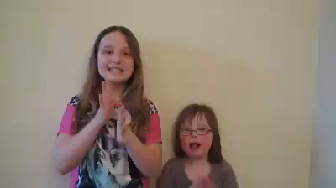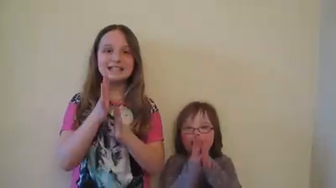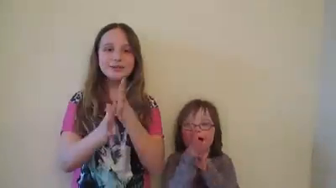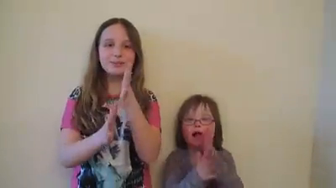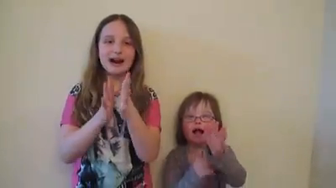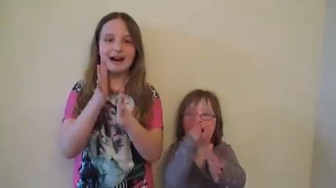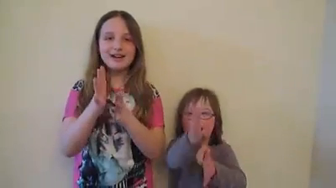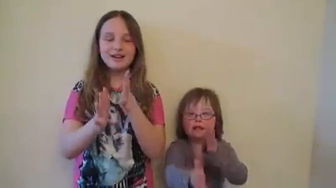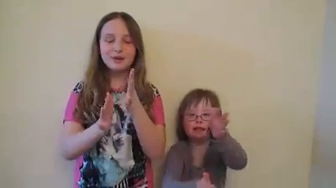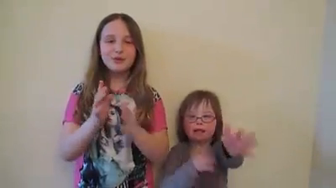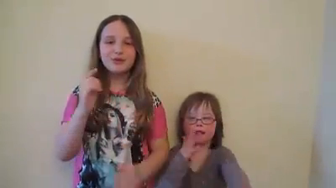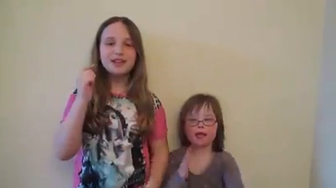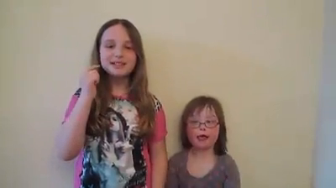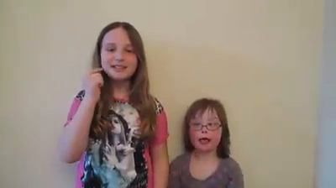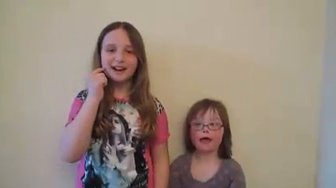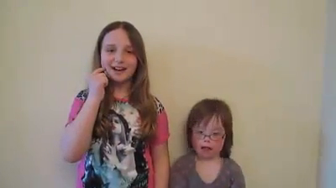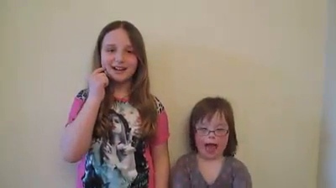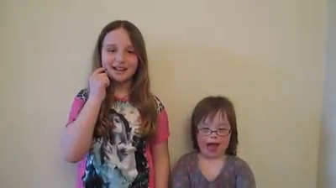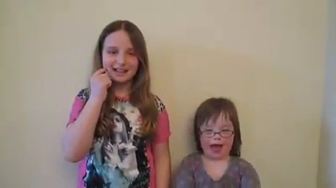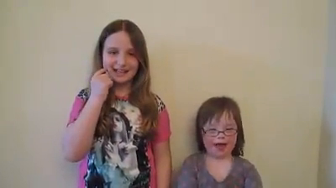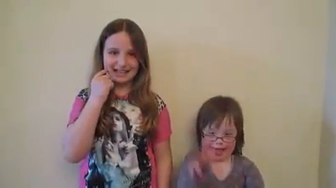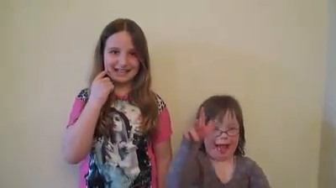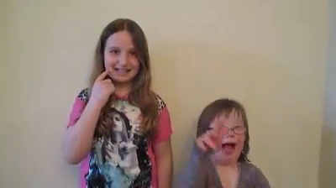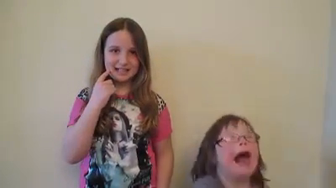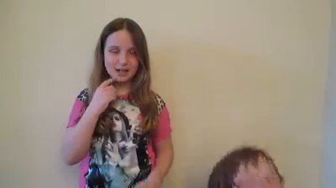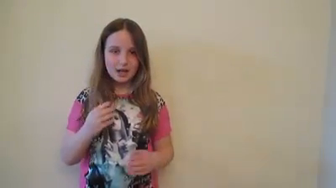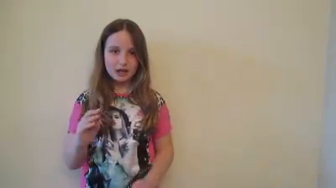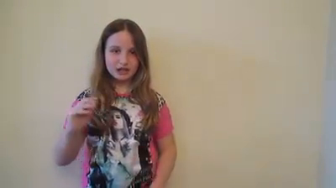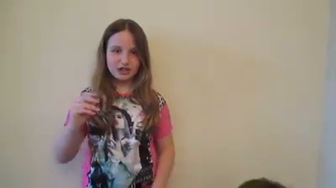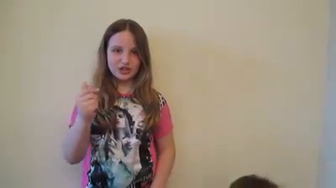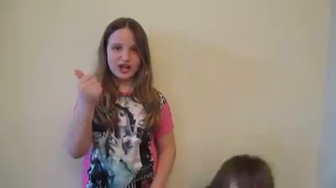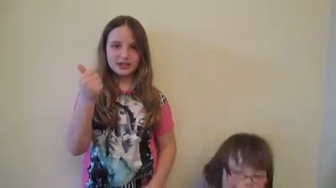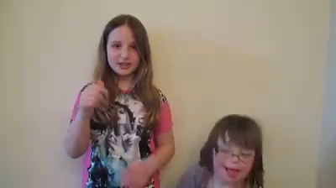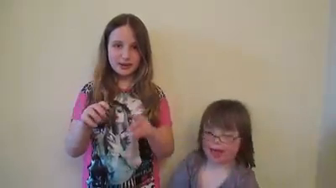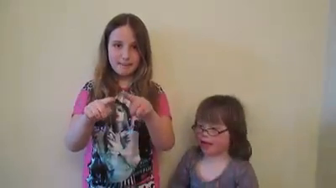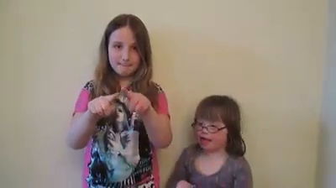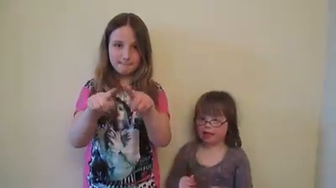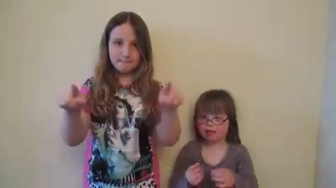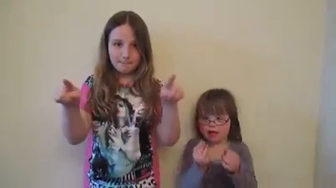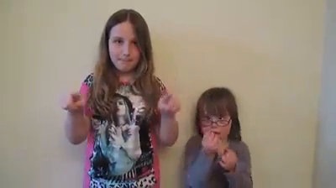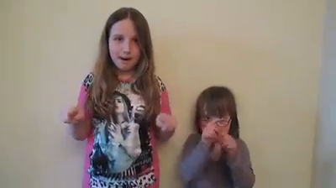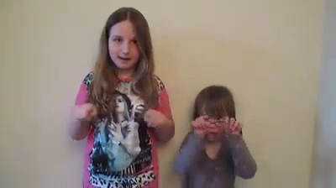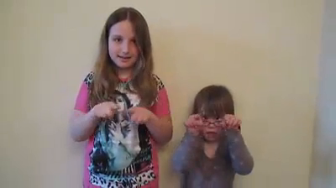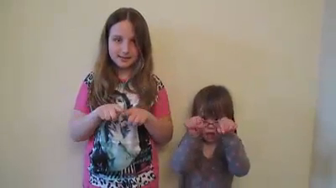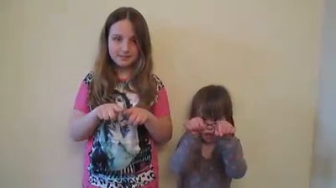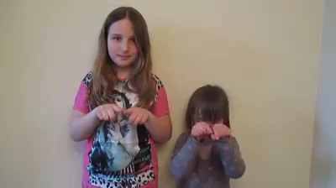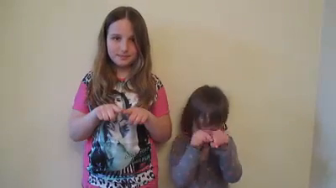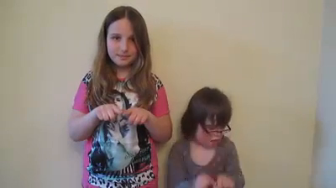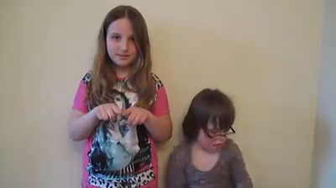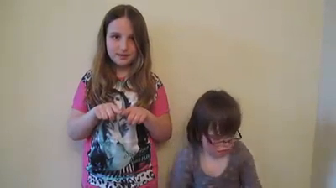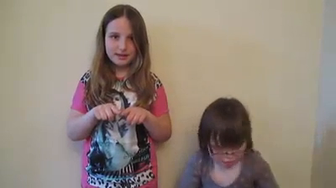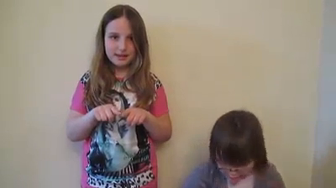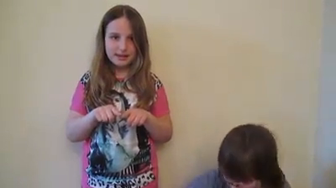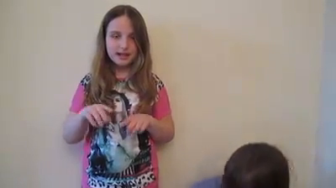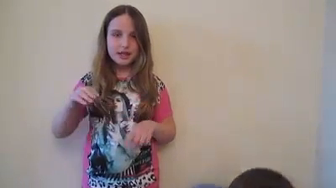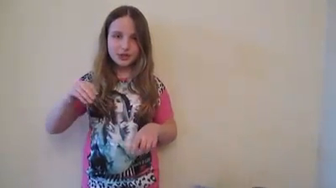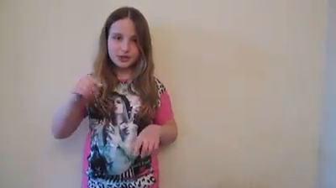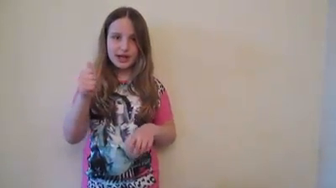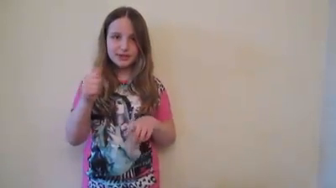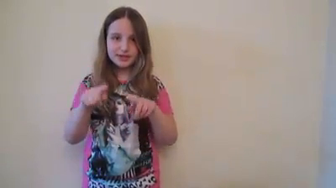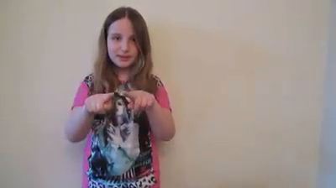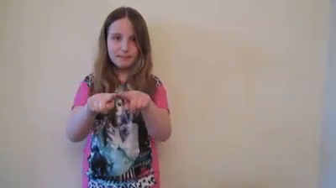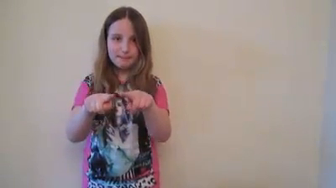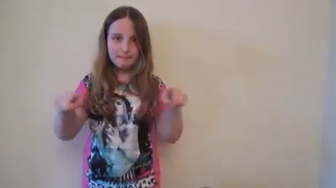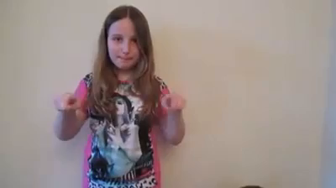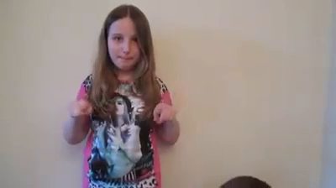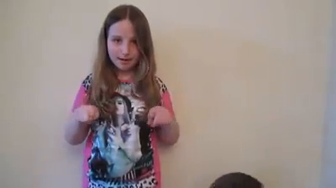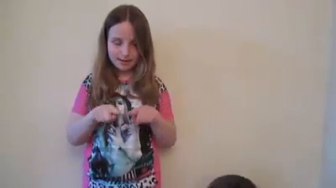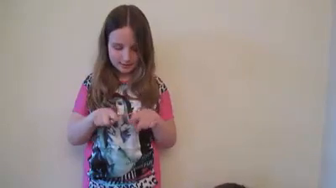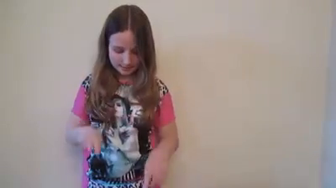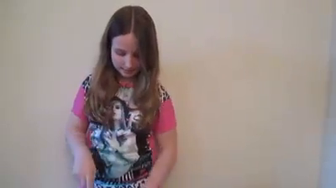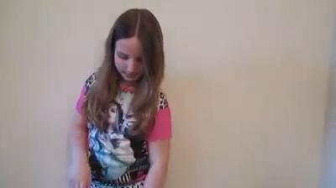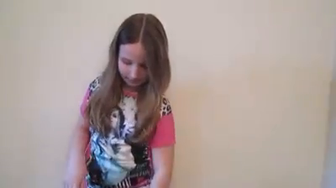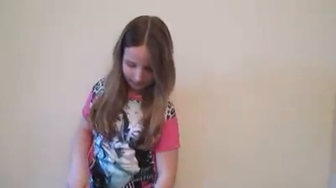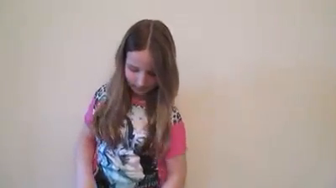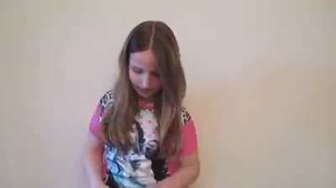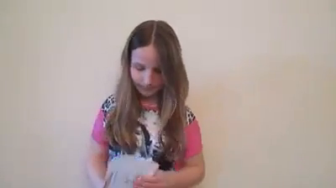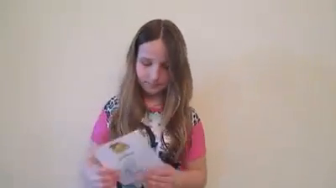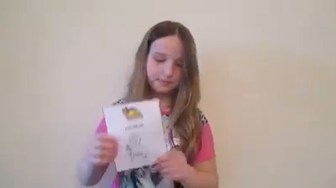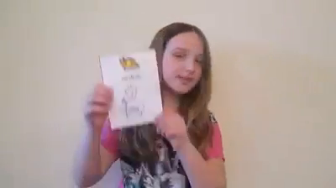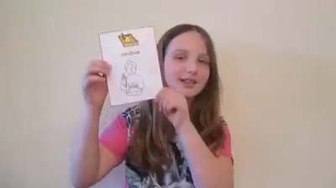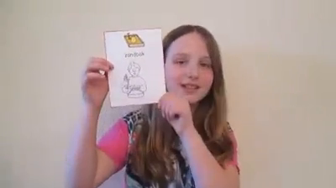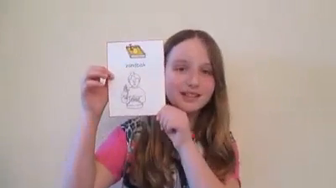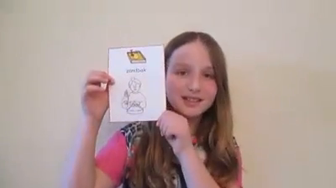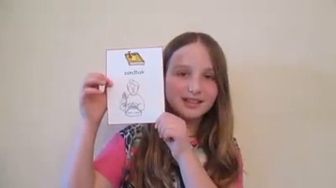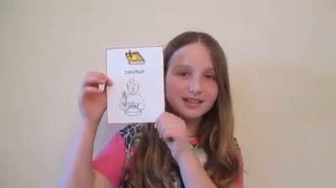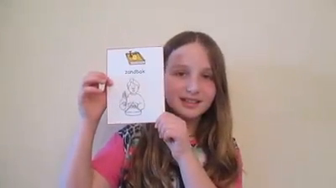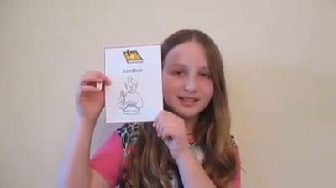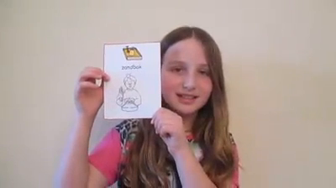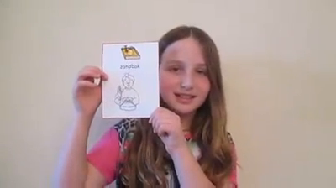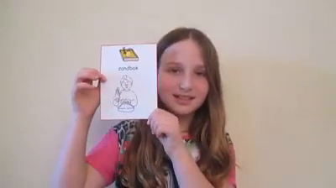Zandbak